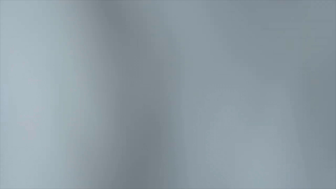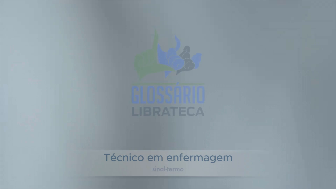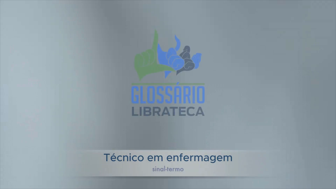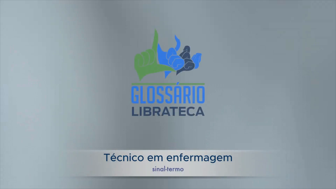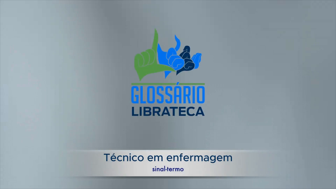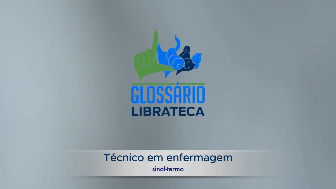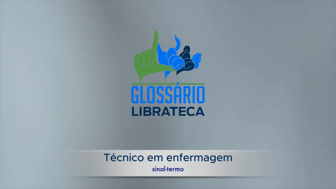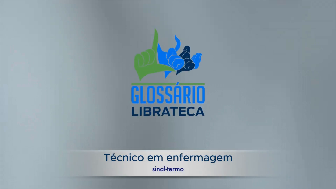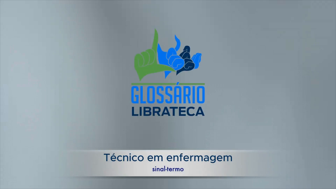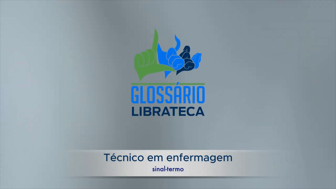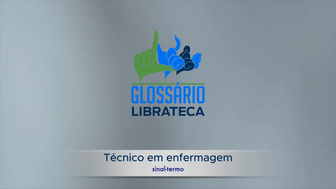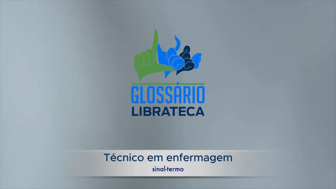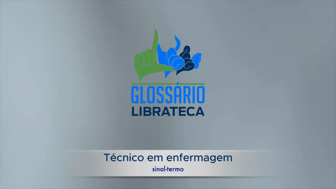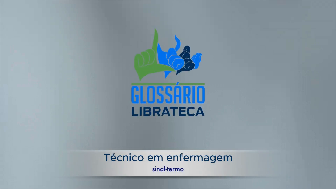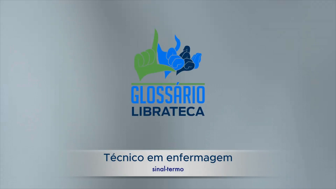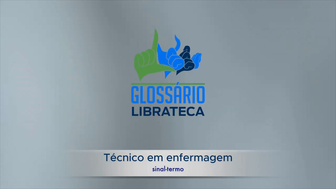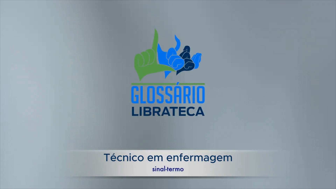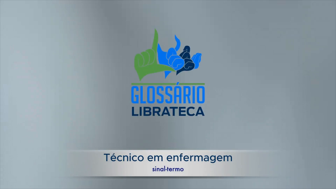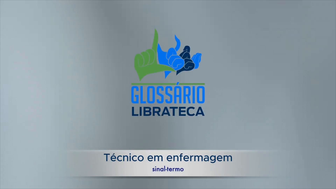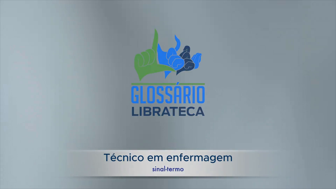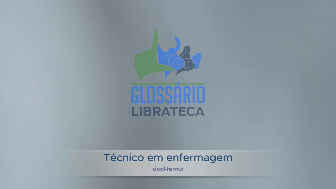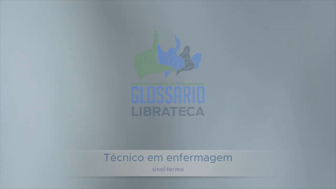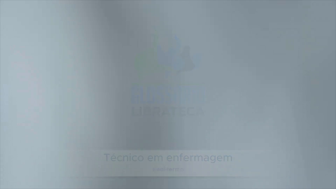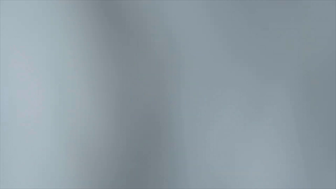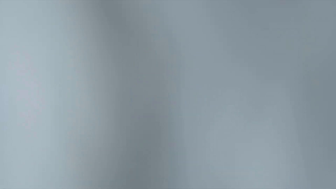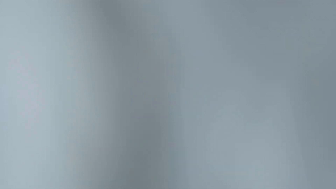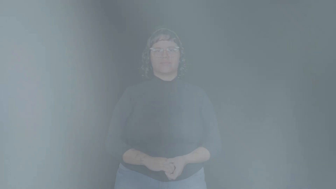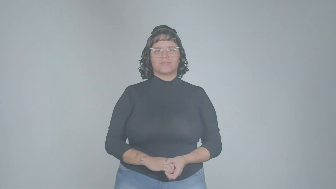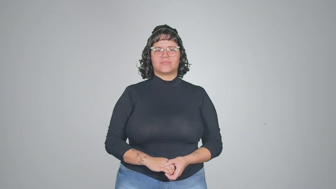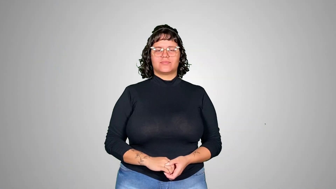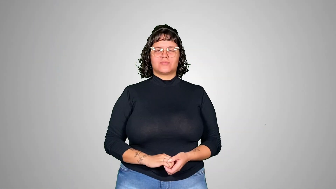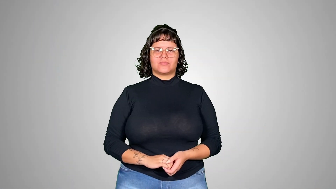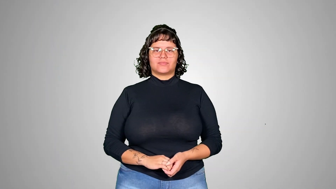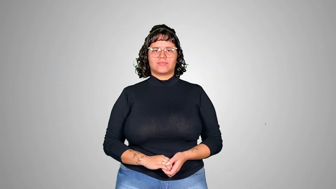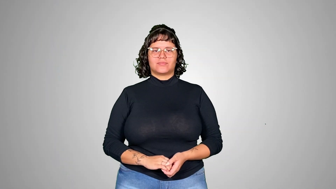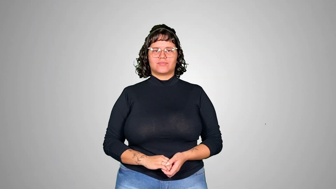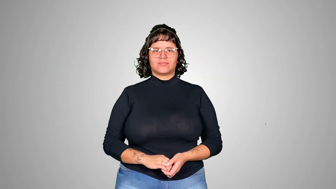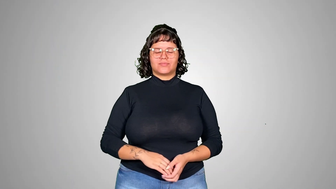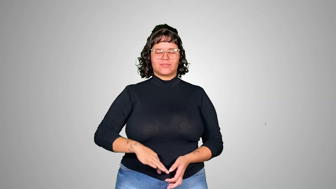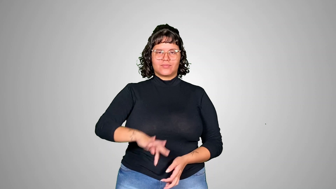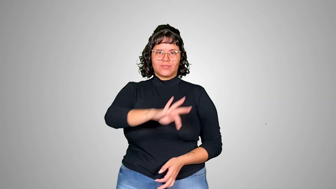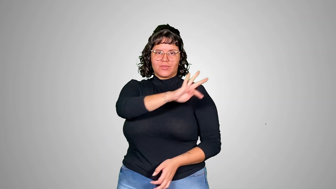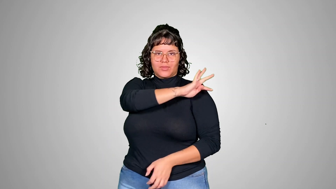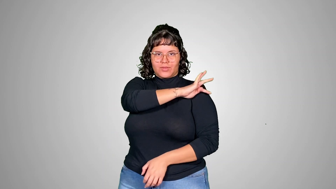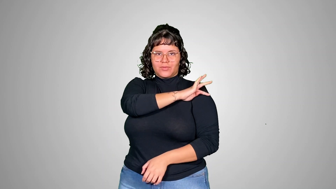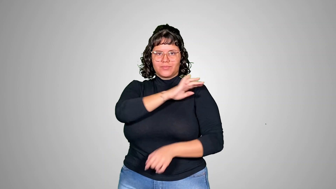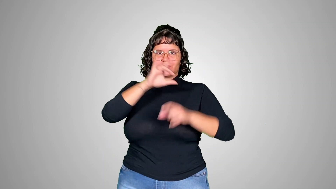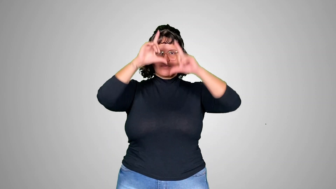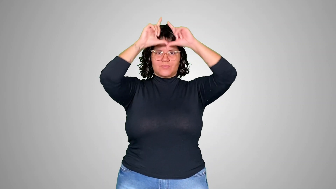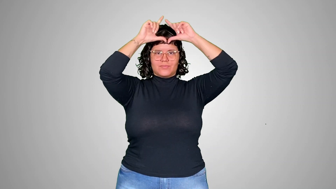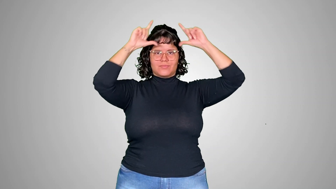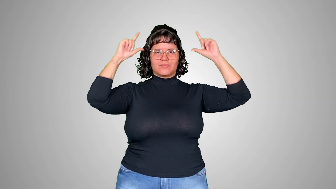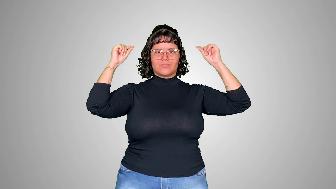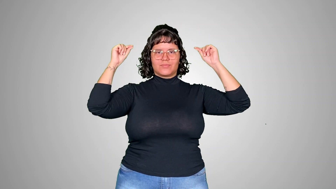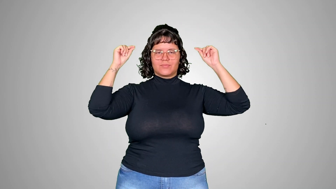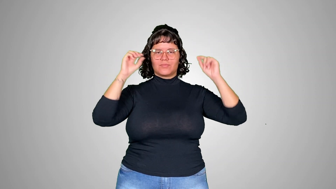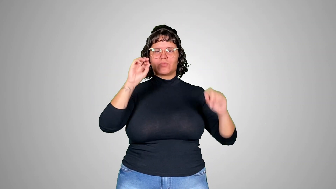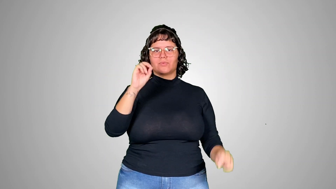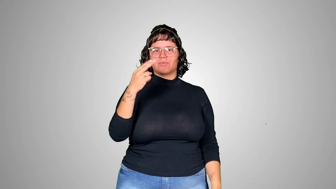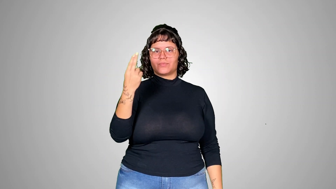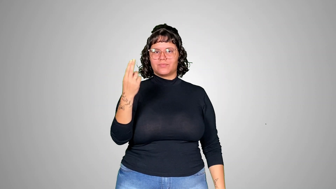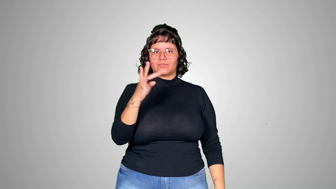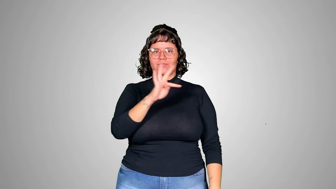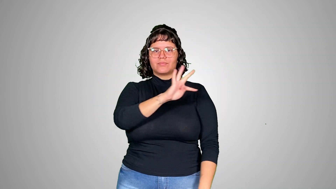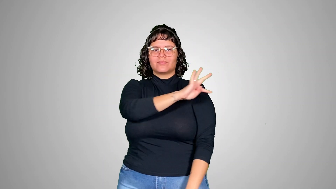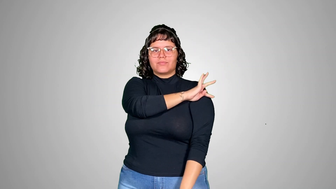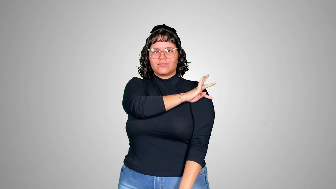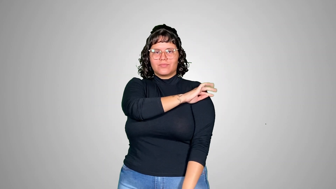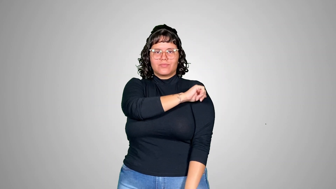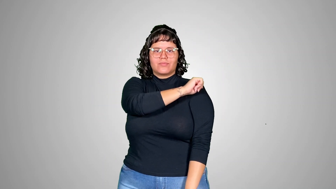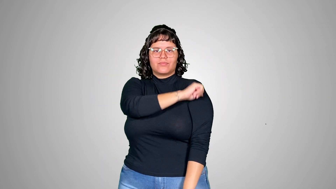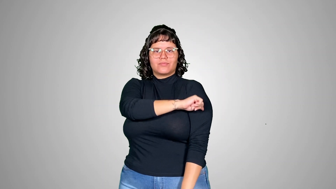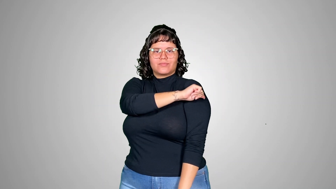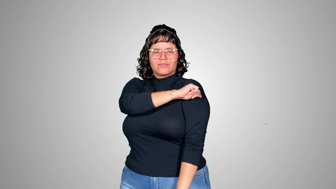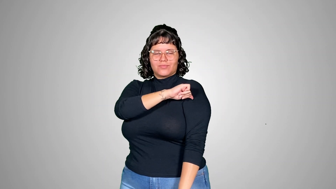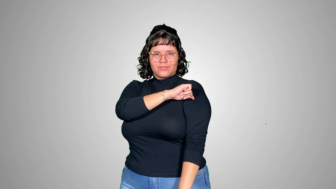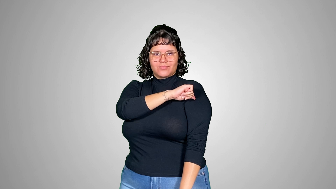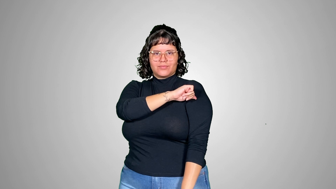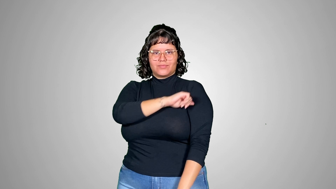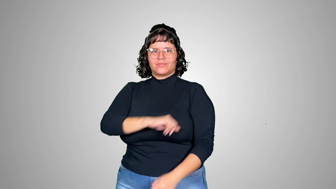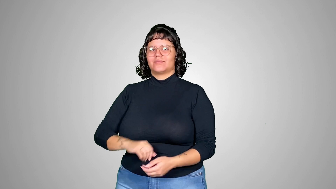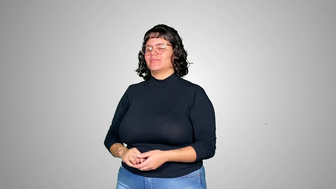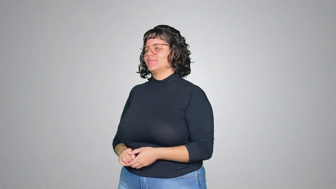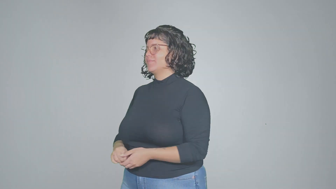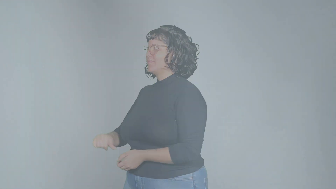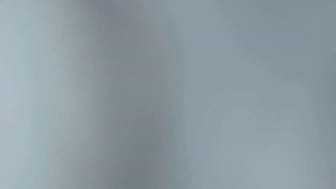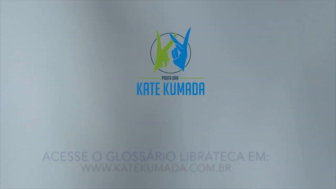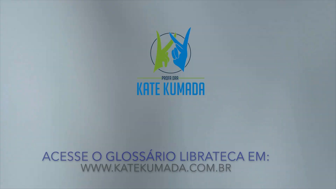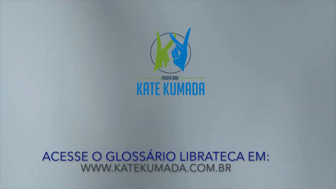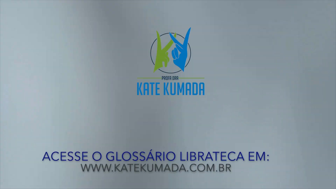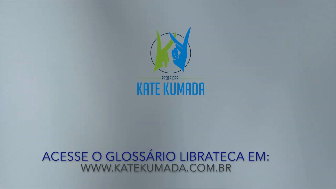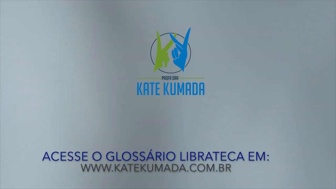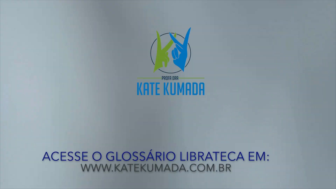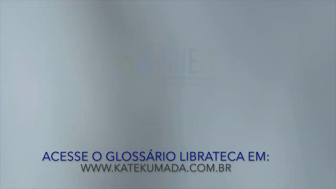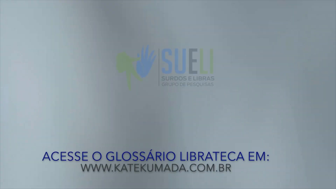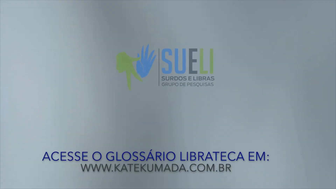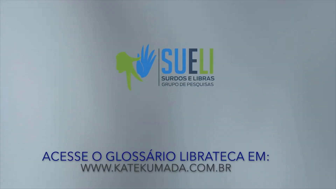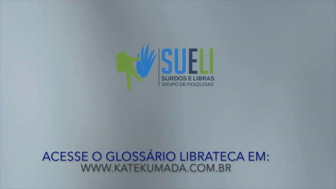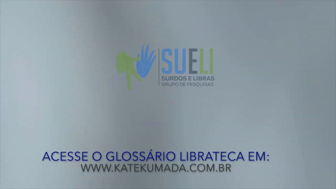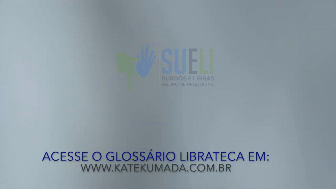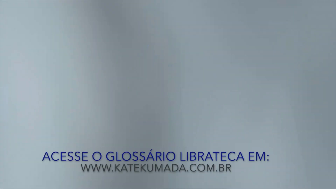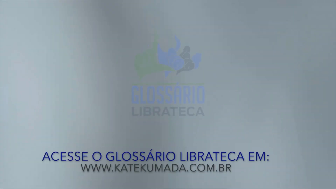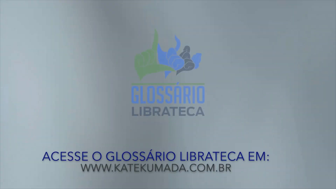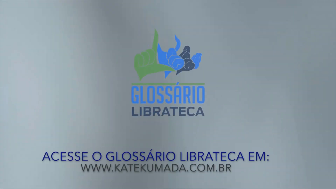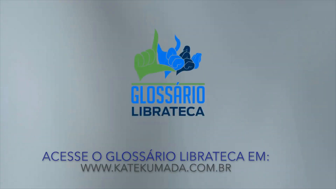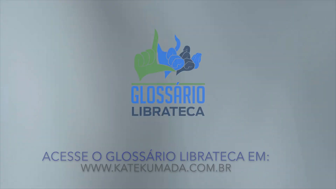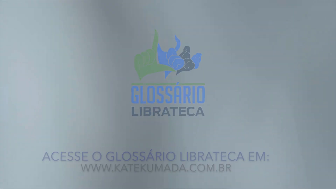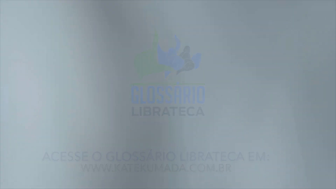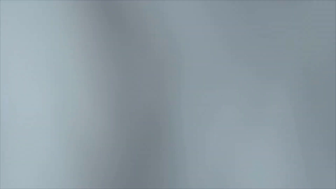Técnico de Enfermagem